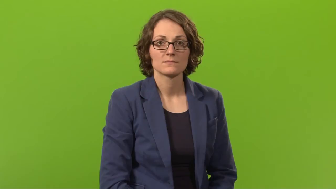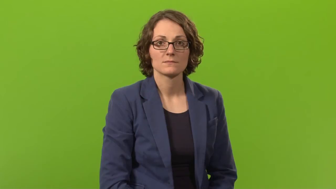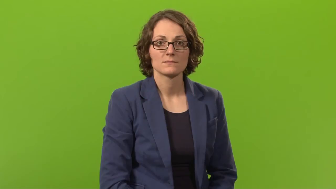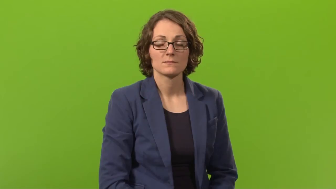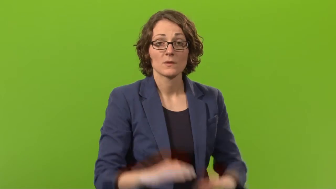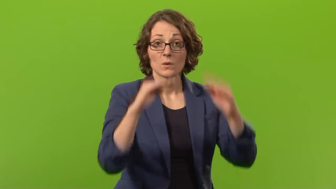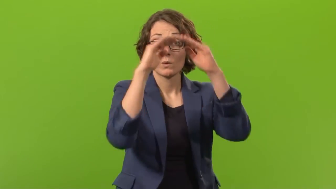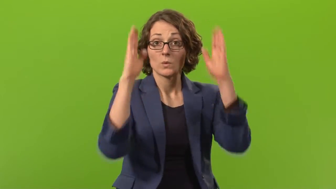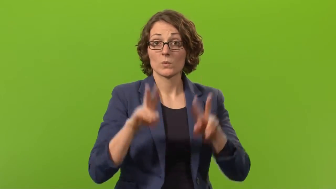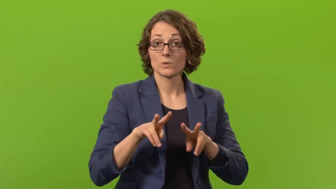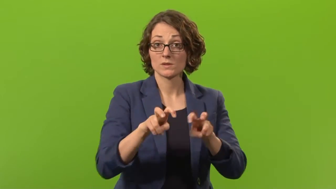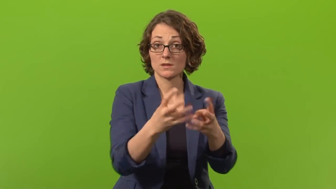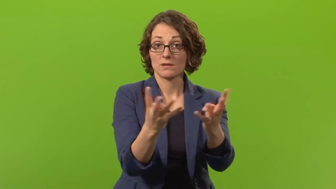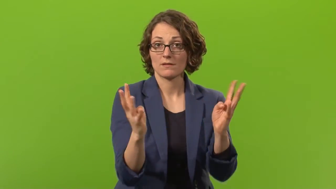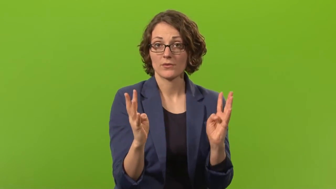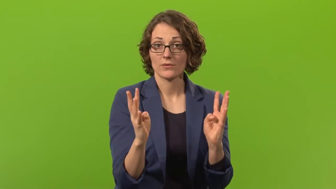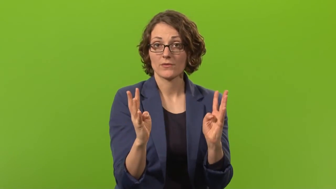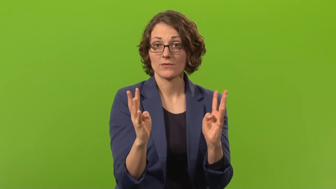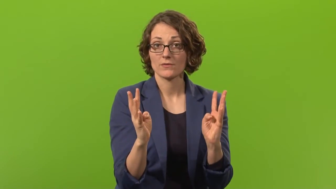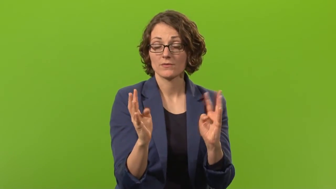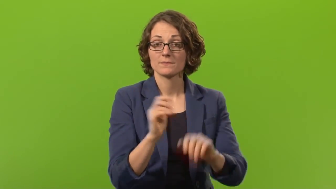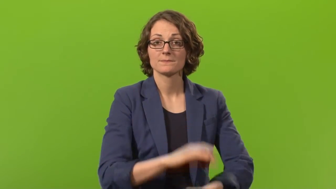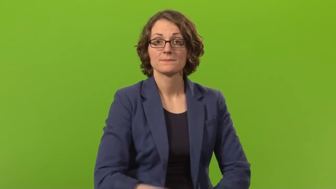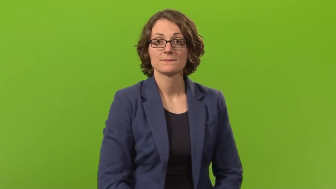Húsdýragarðurinn